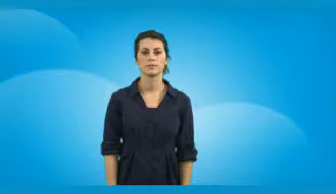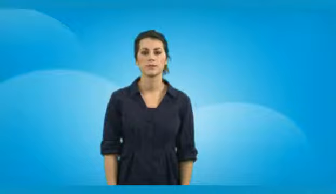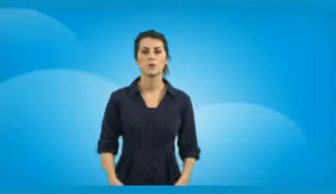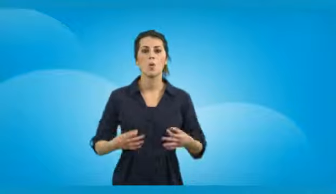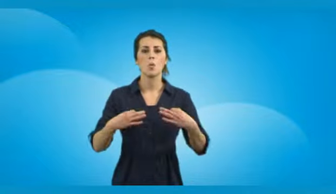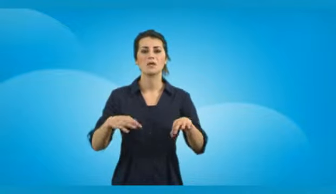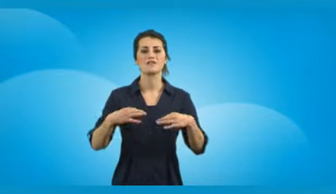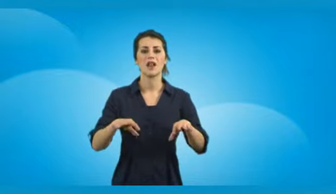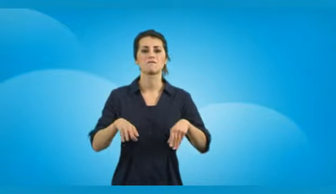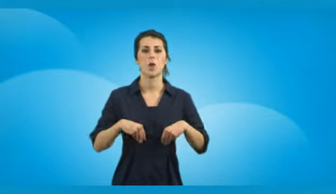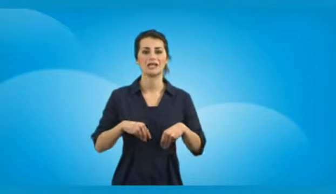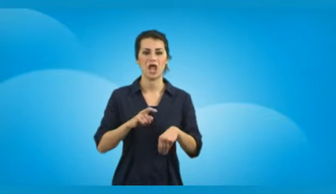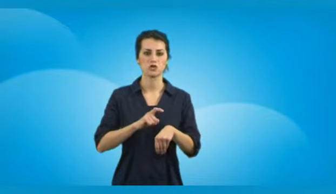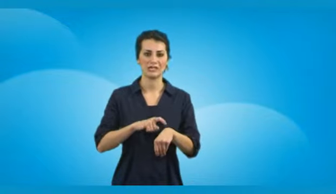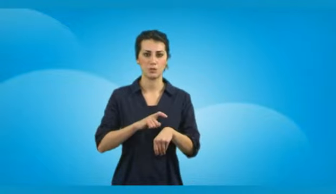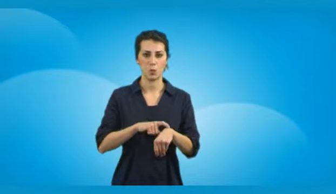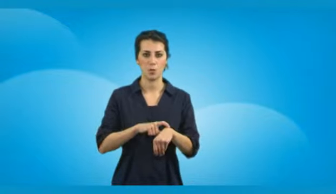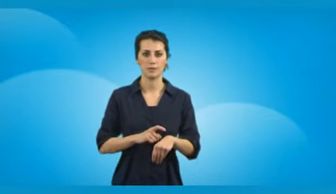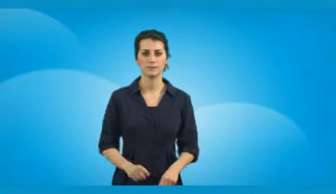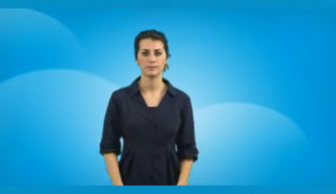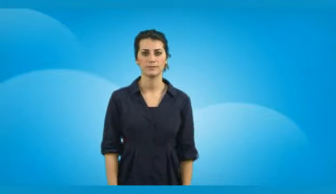Ügyfélfogadási idő